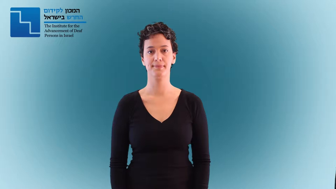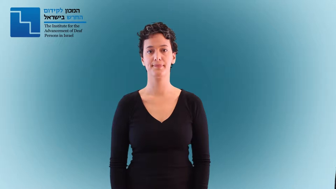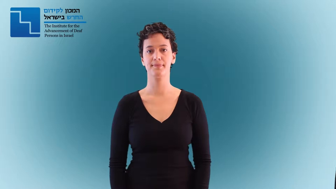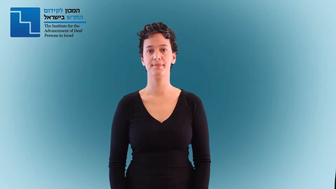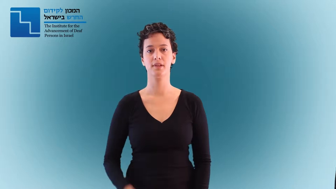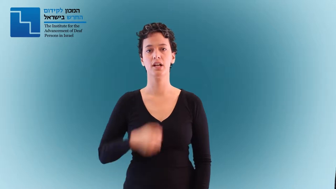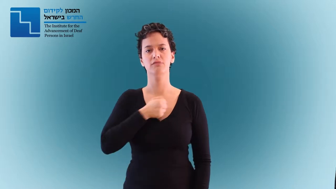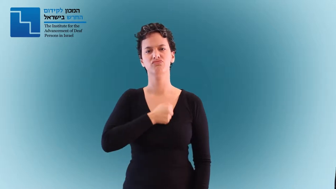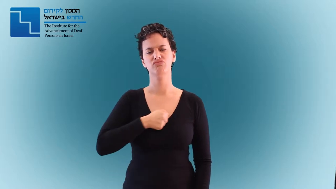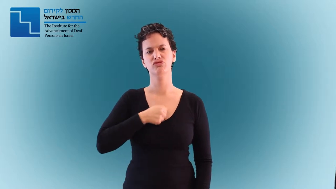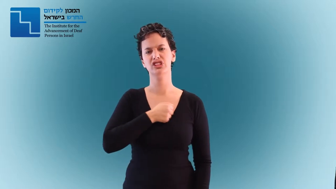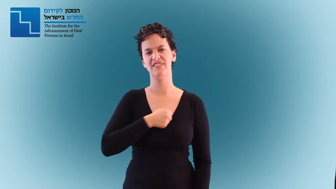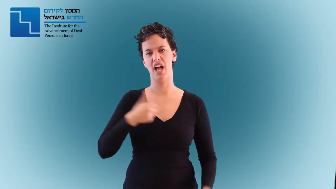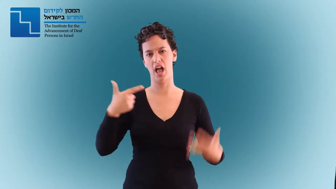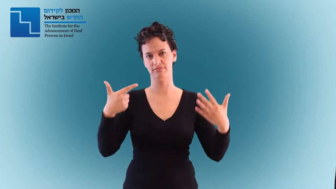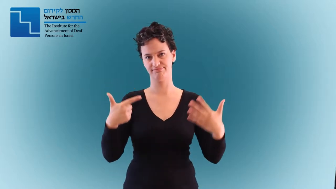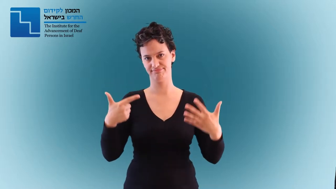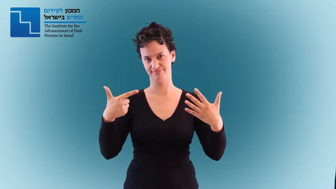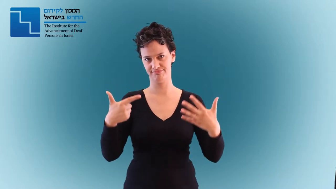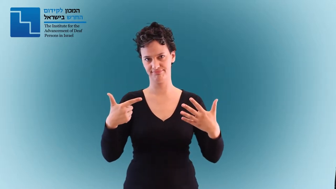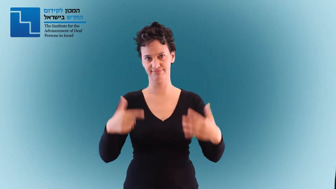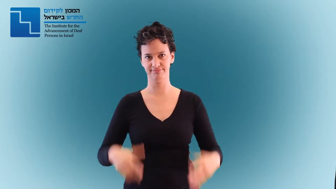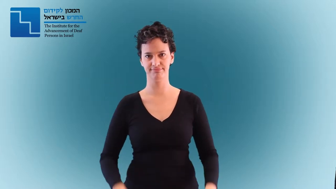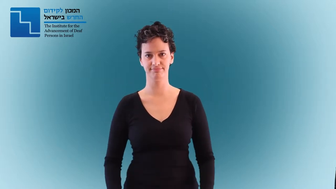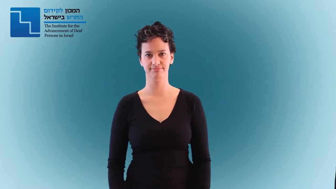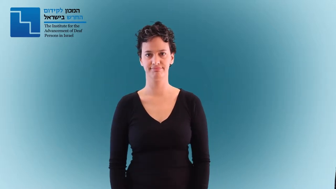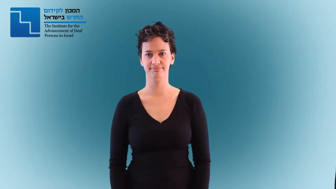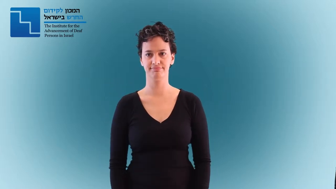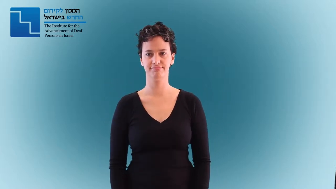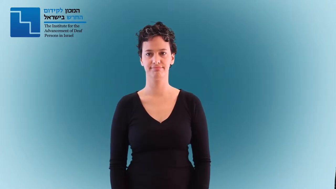ניחום אבלים